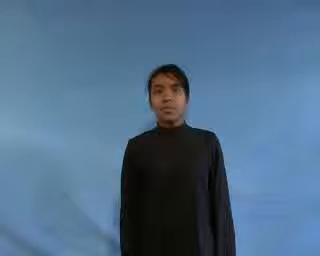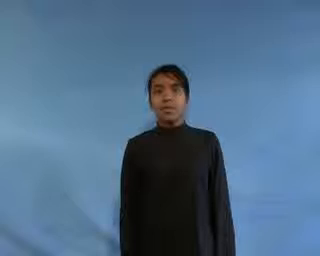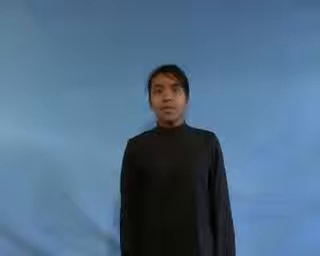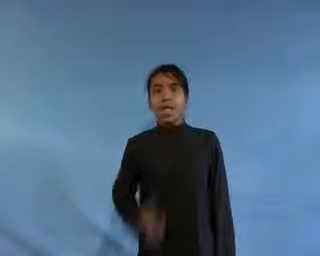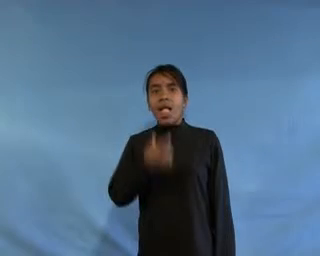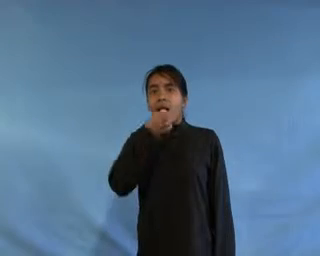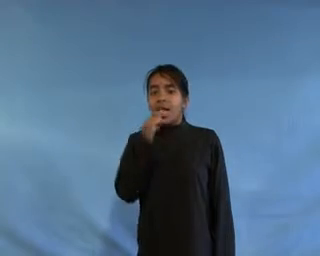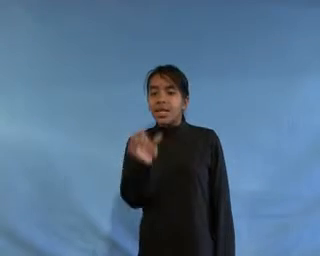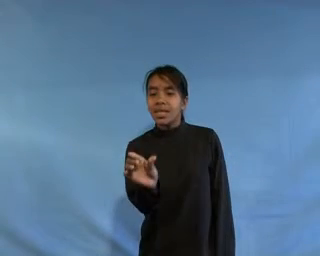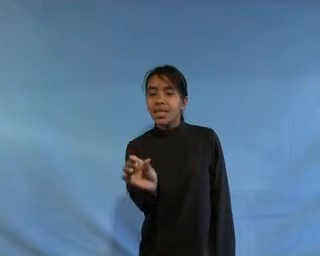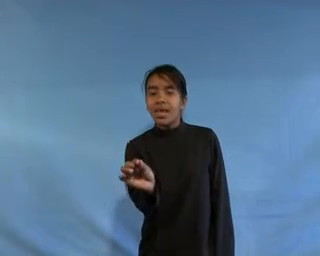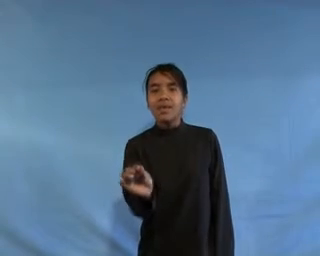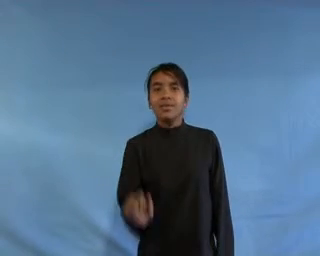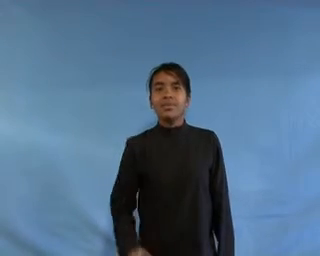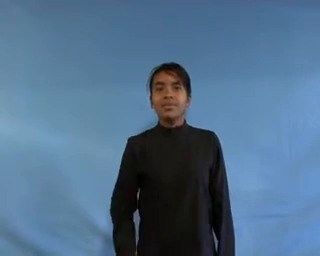angidina